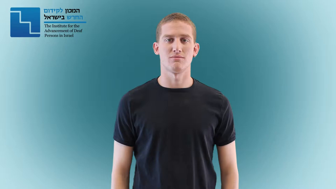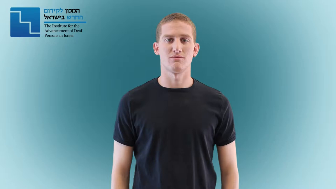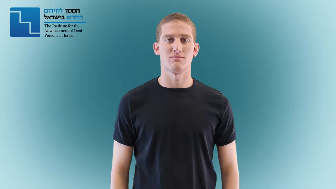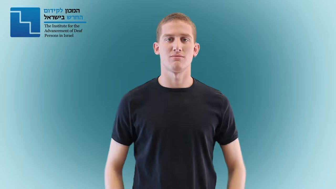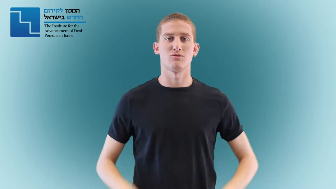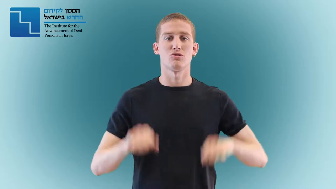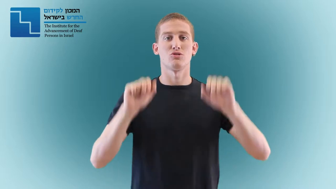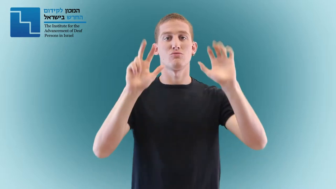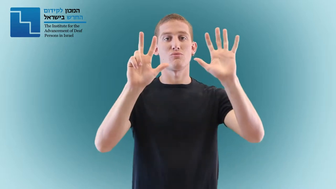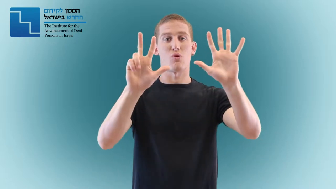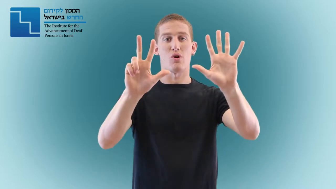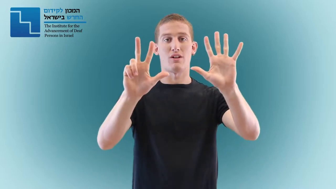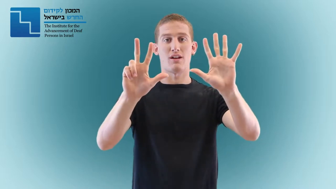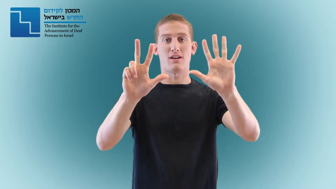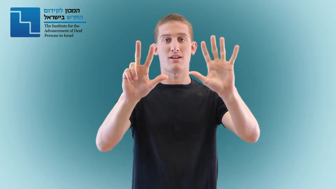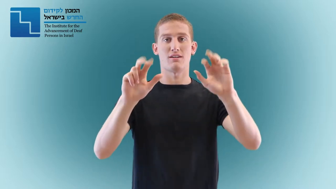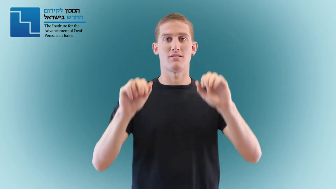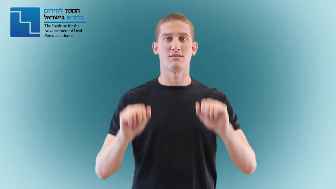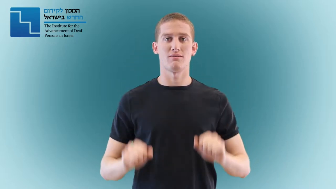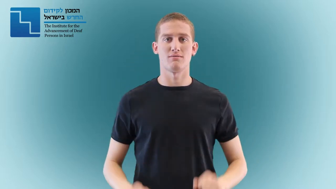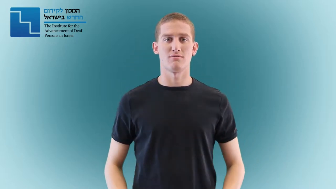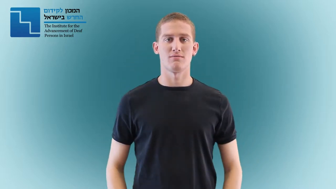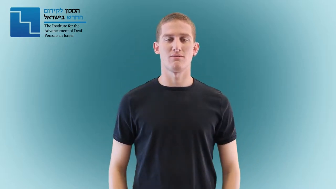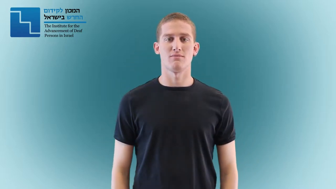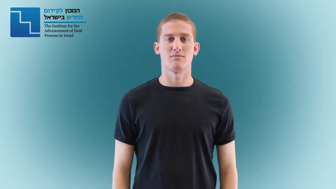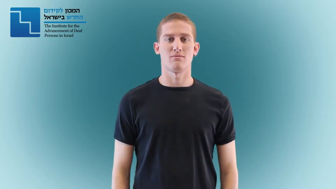שמונה